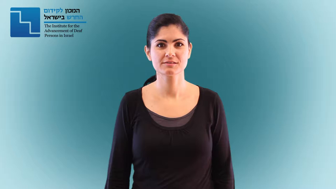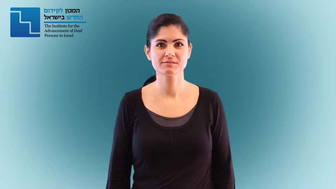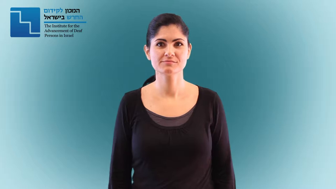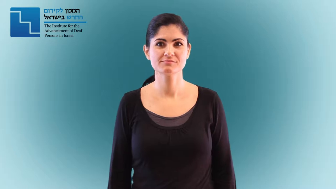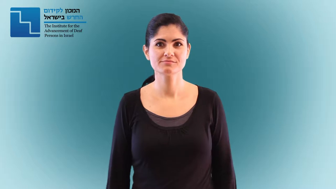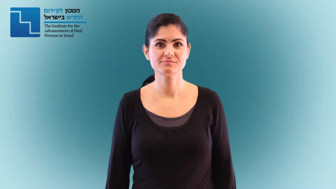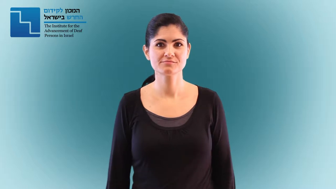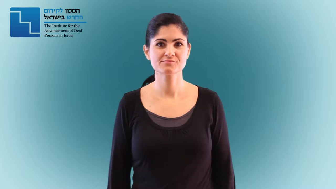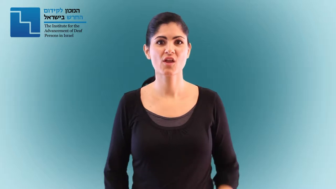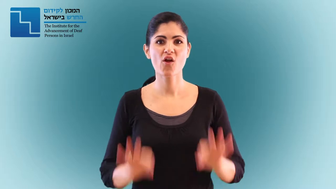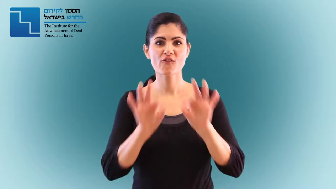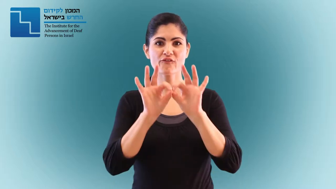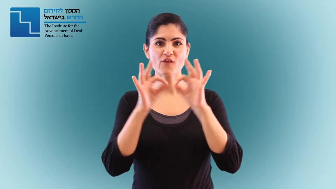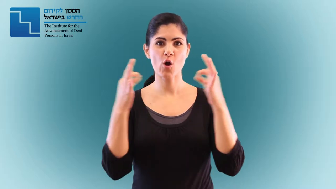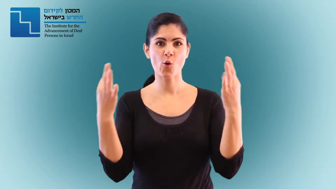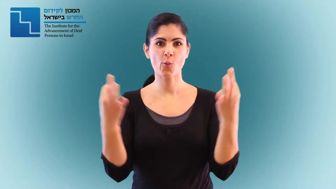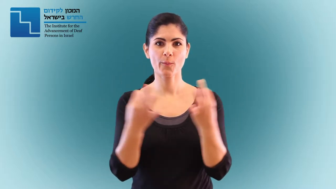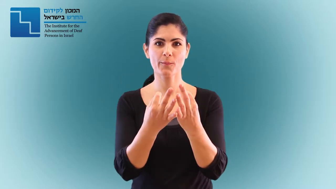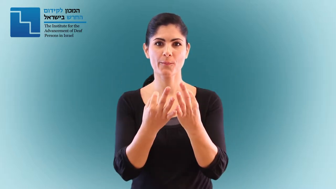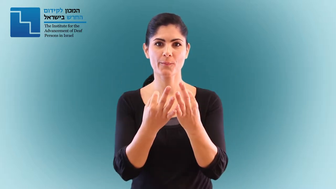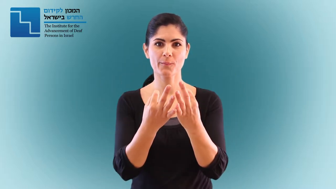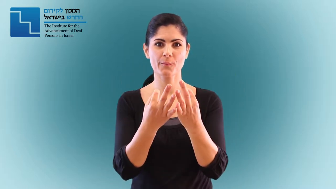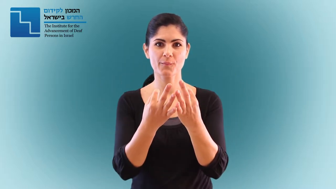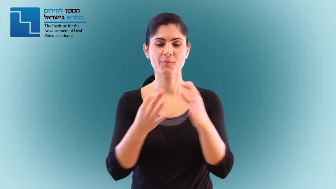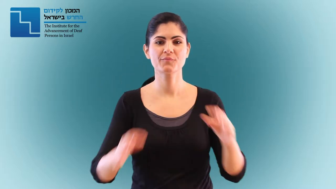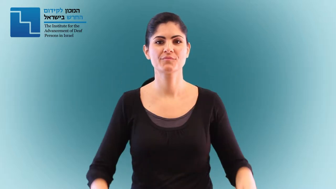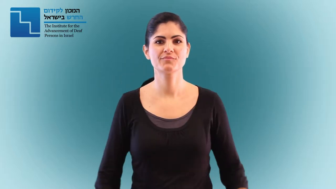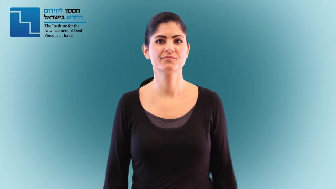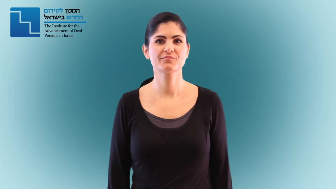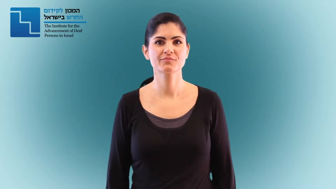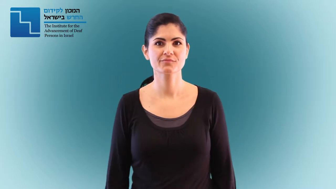פורום